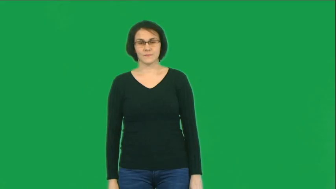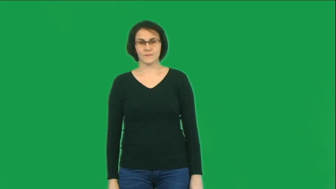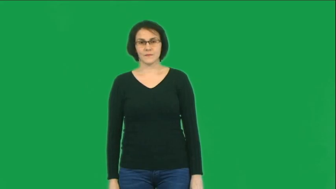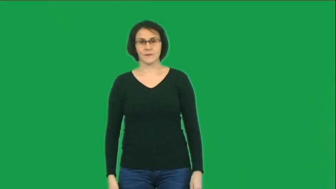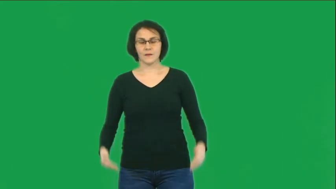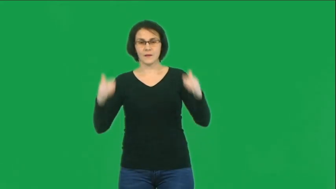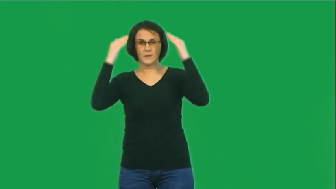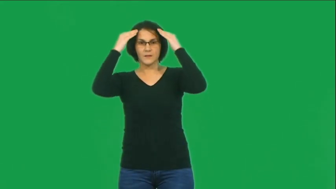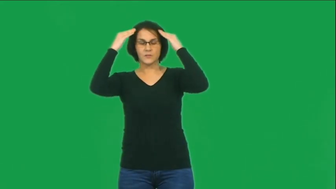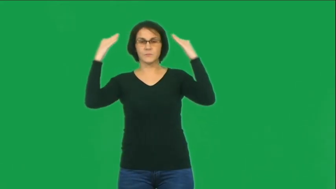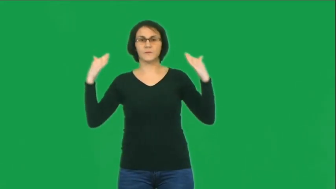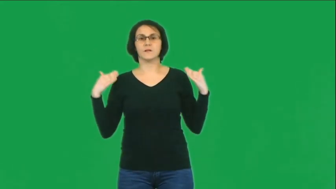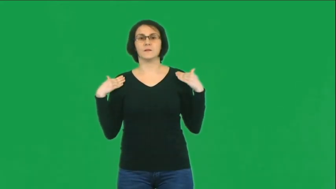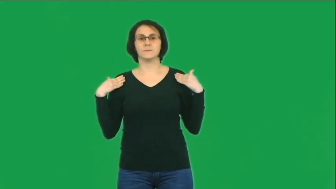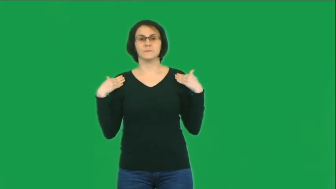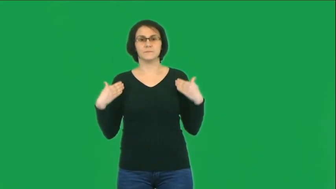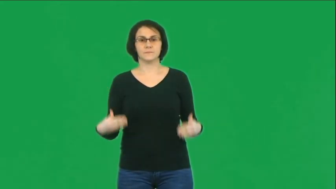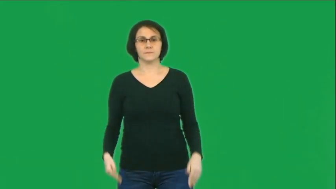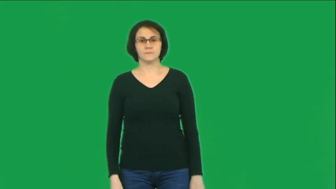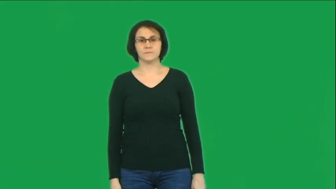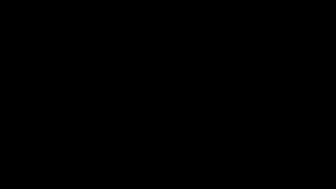szpital